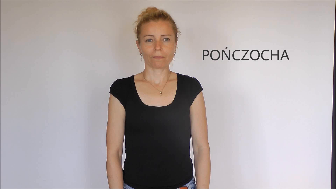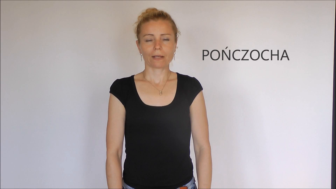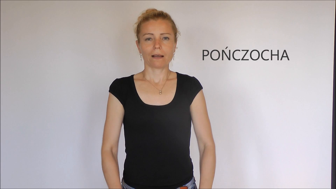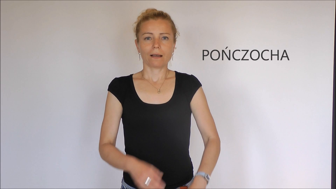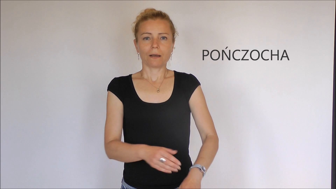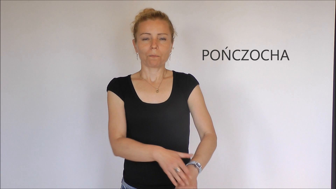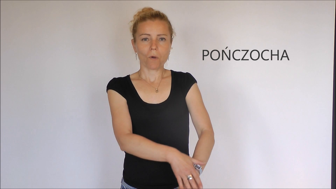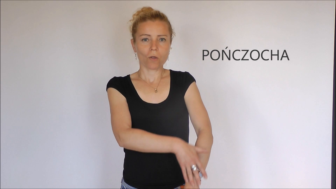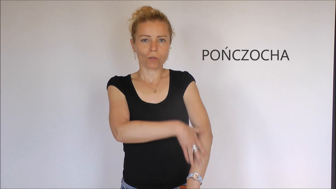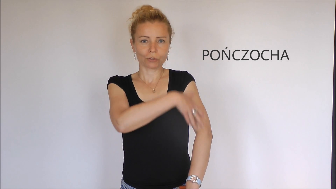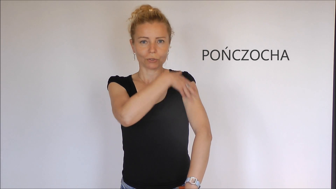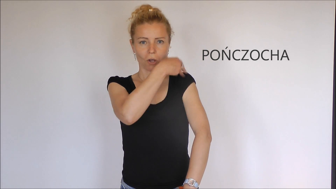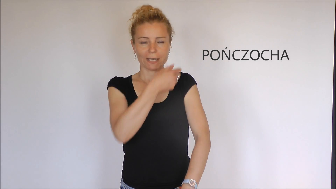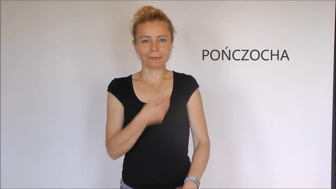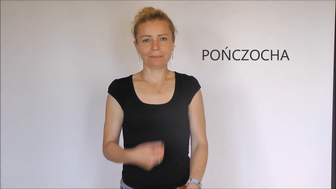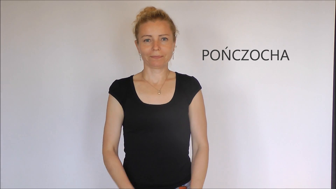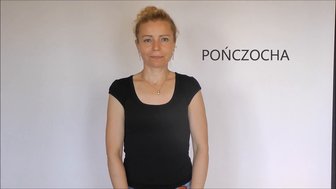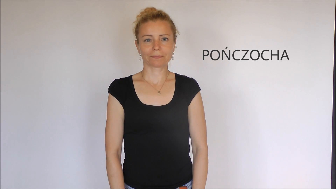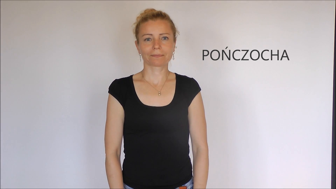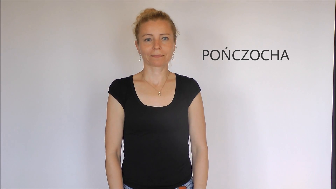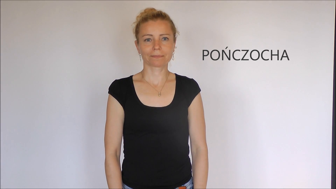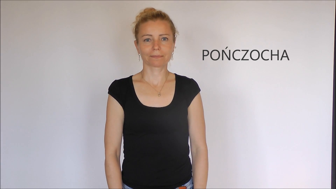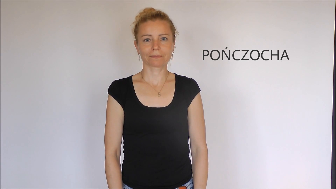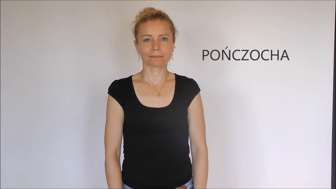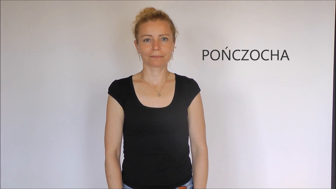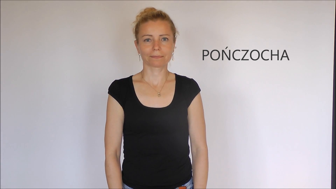POŃCZOCHA